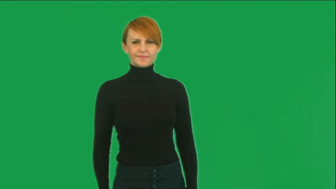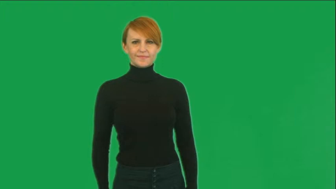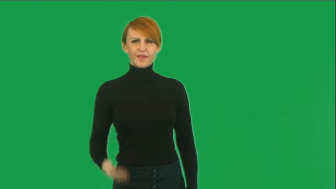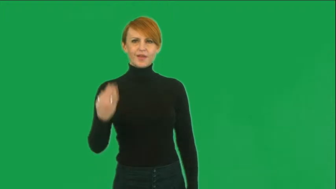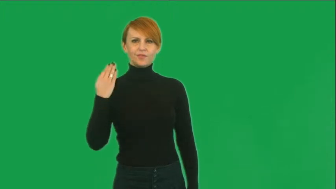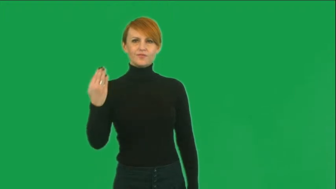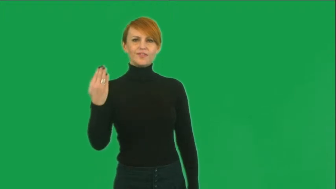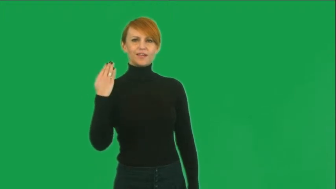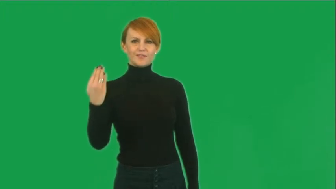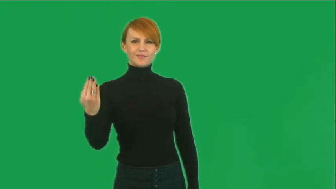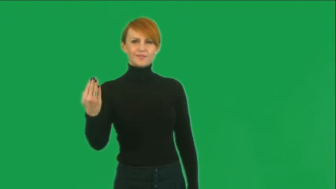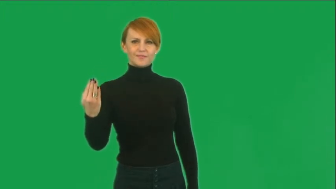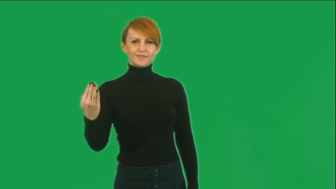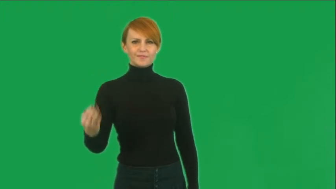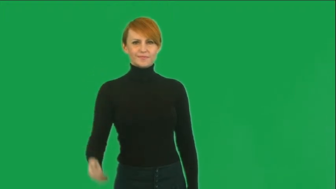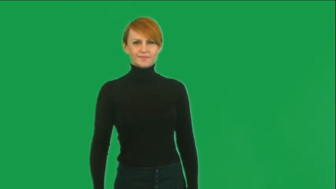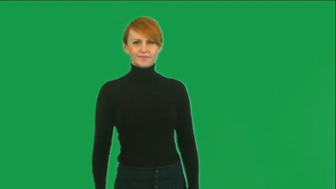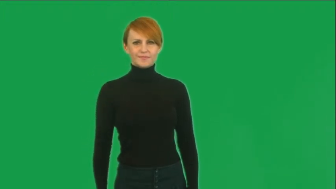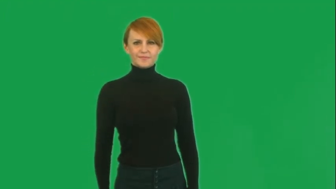witać